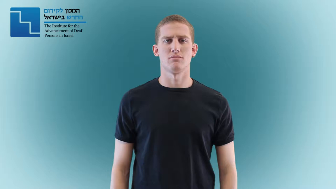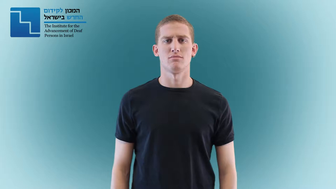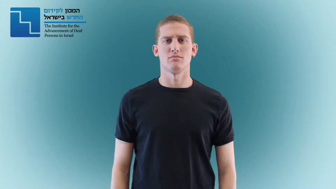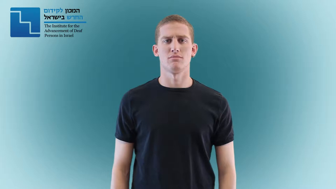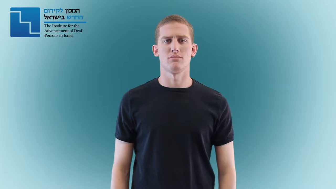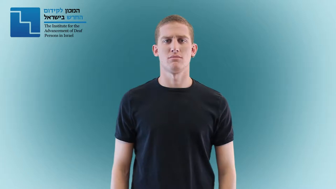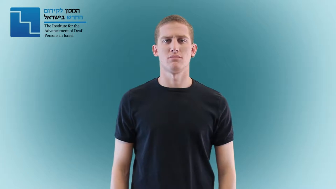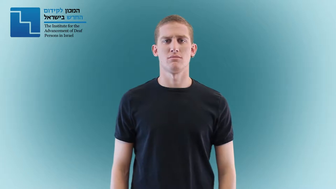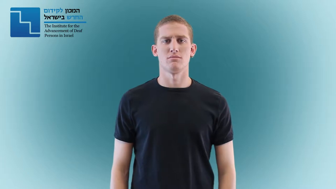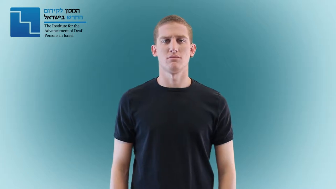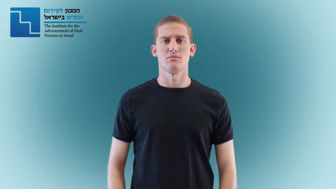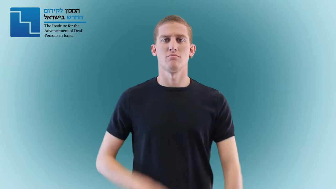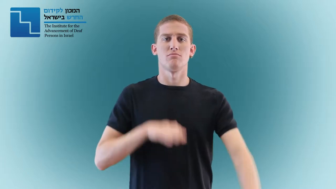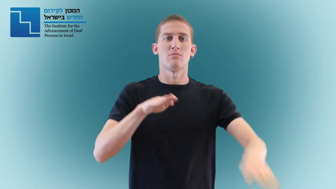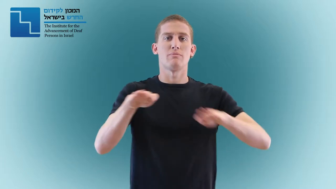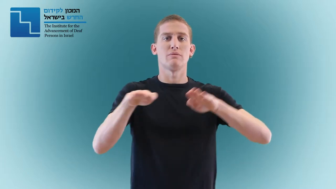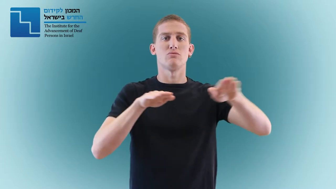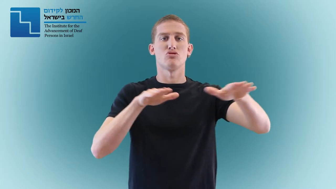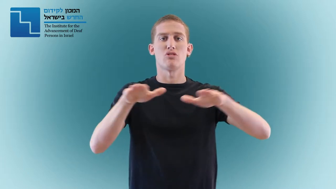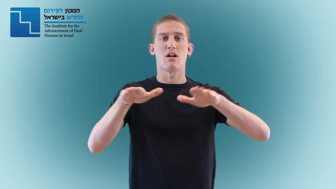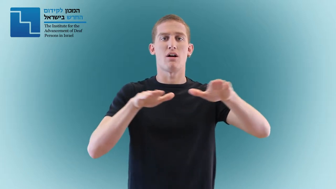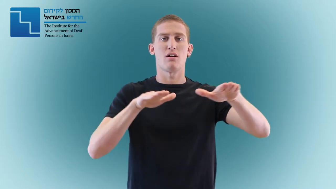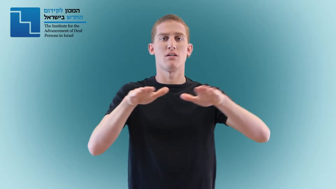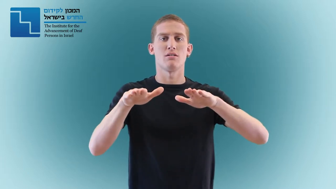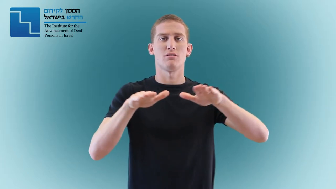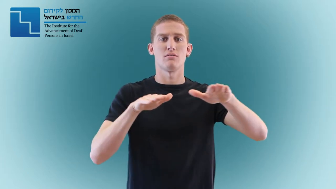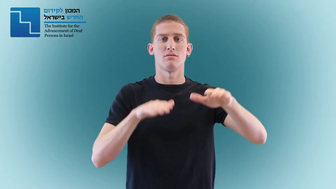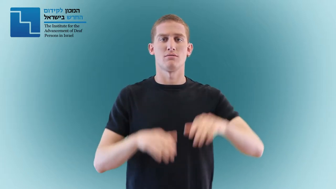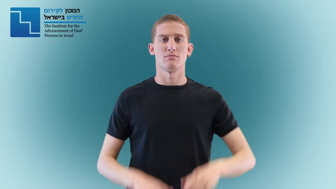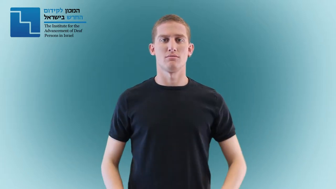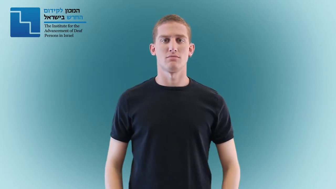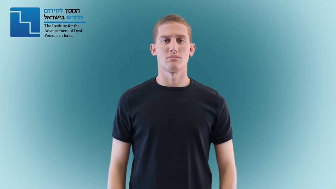ממשלה